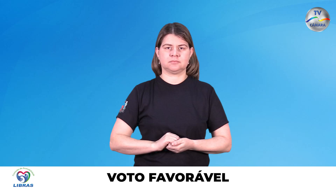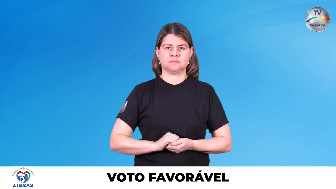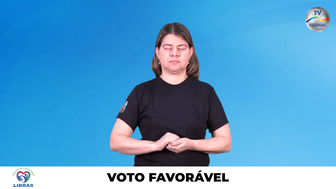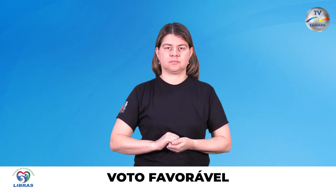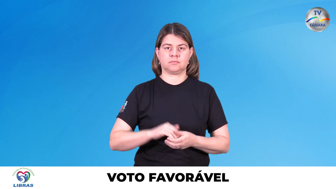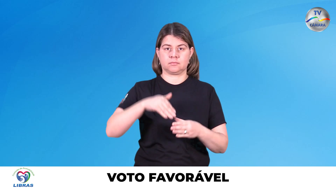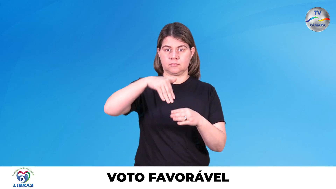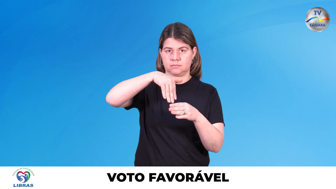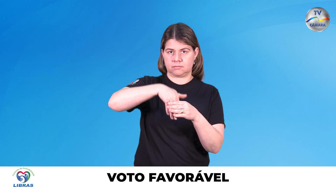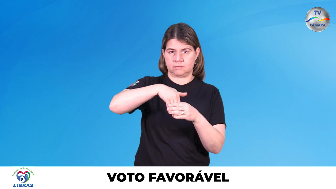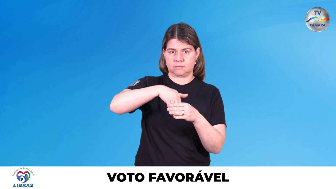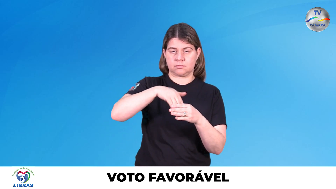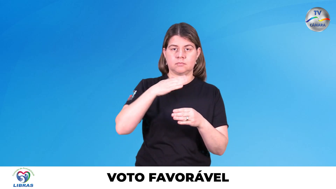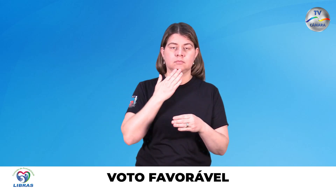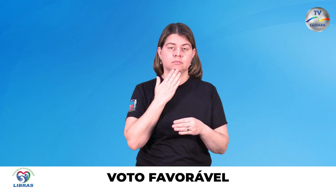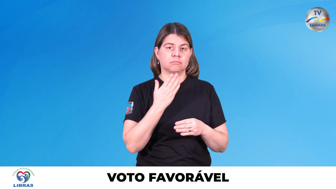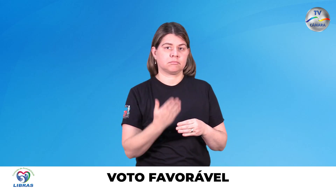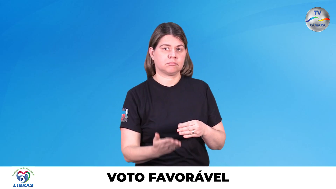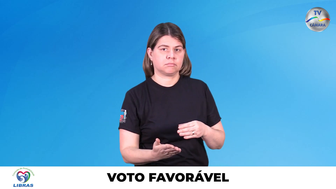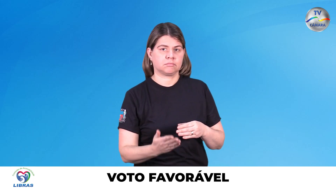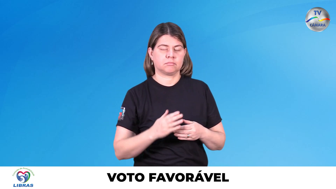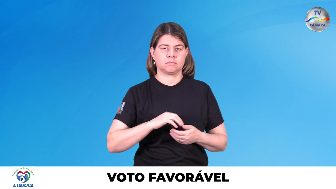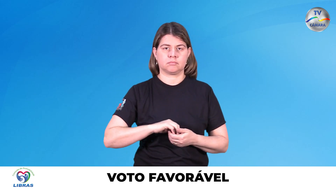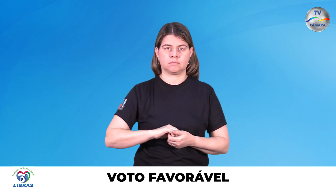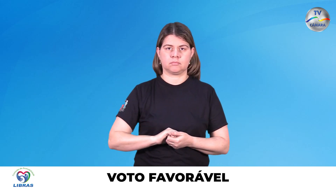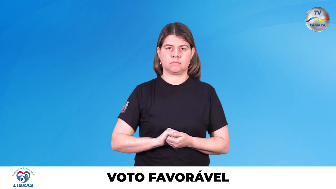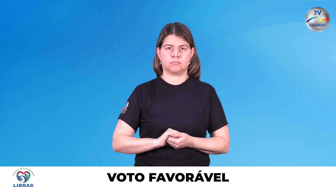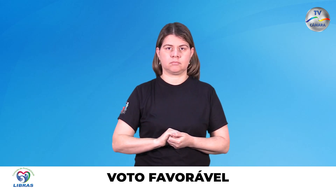Voto favorável